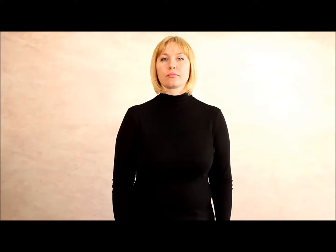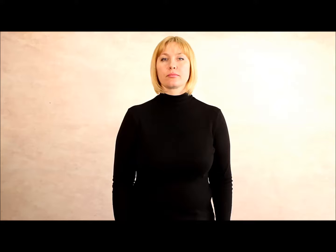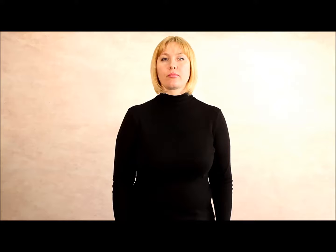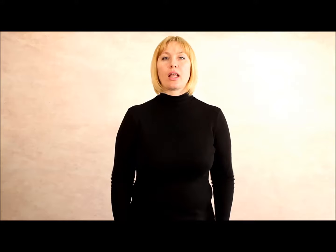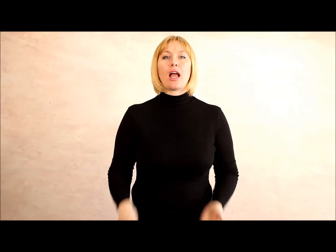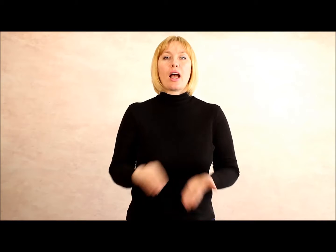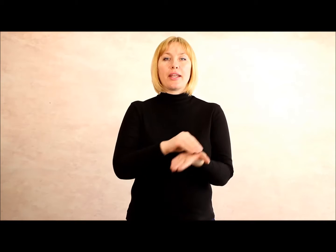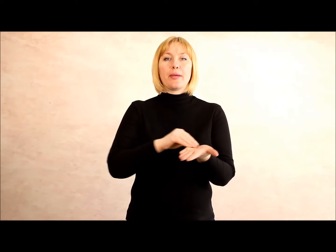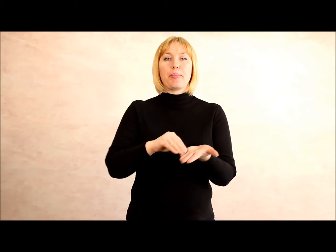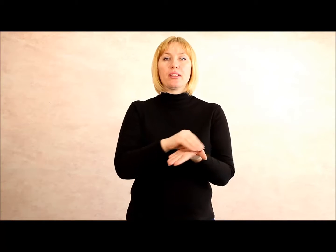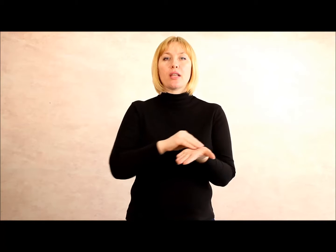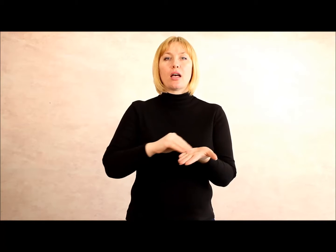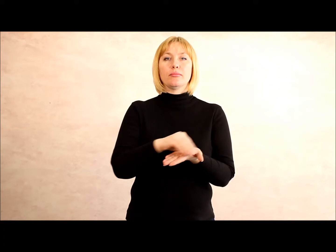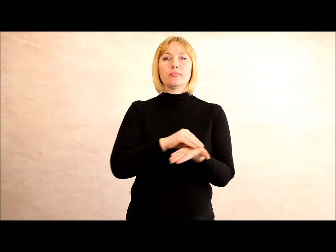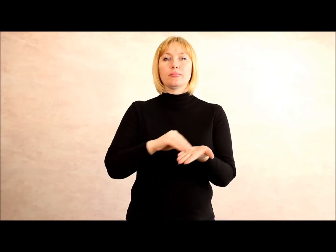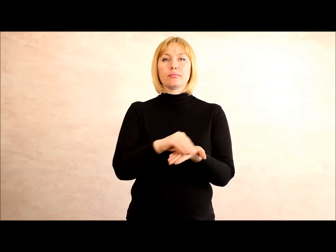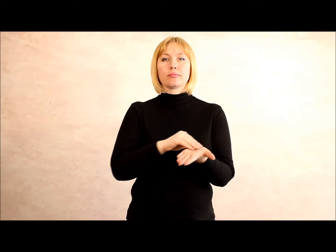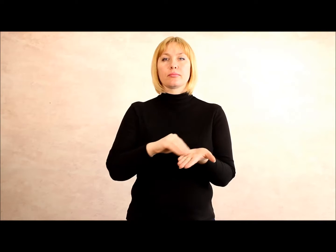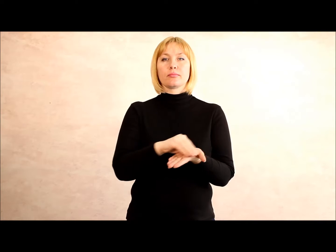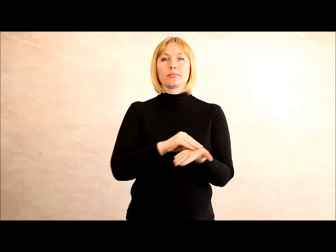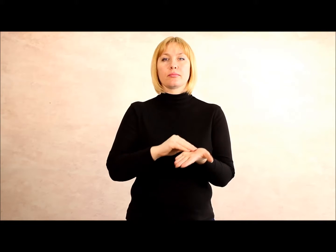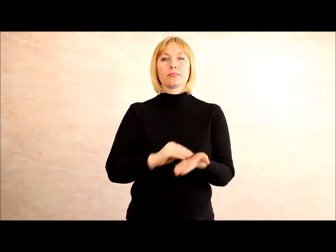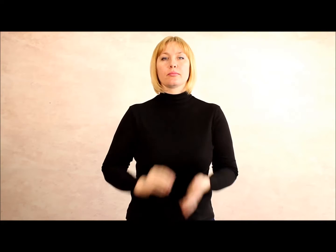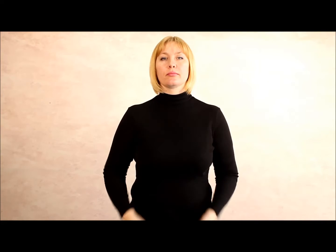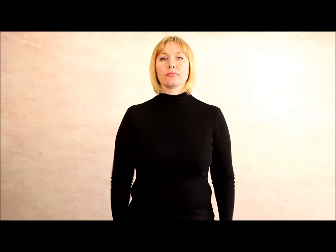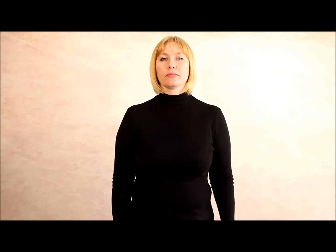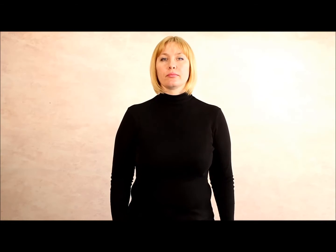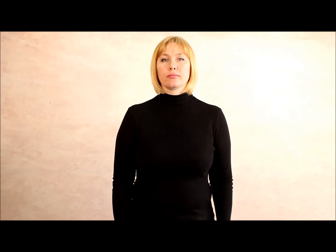A repeta